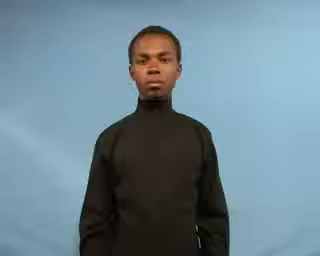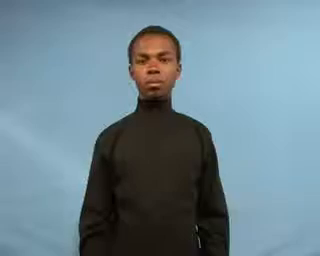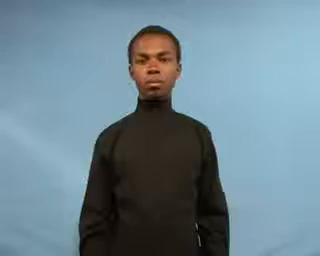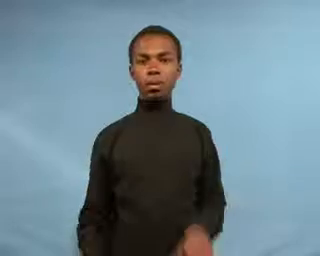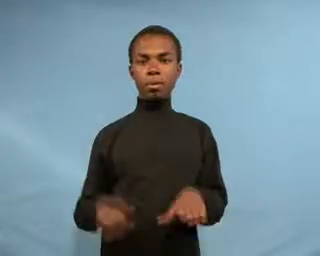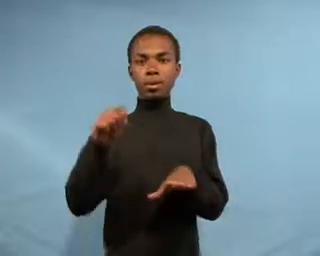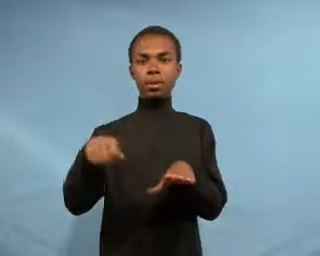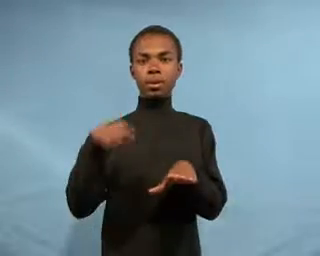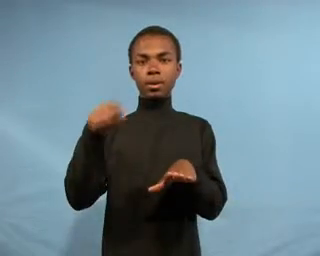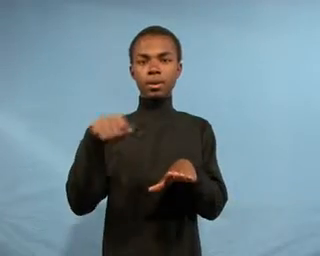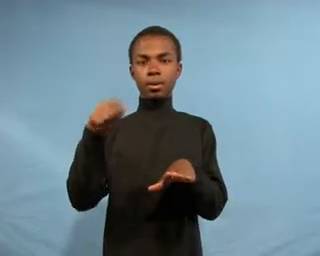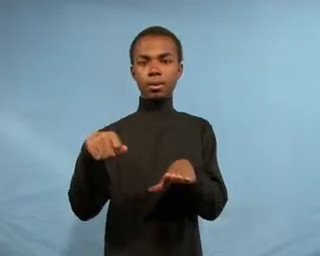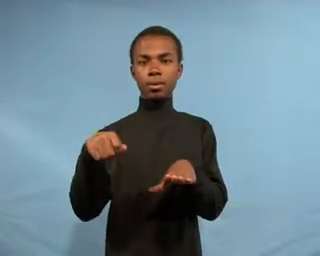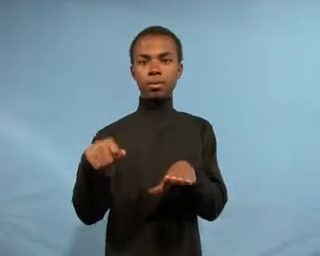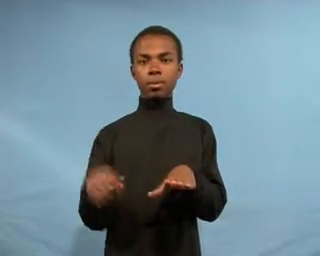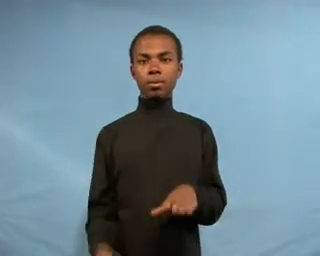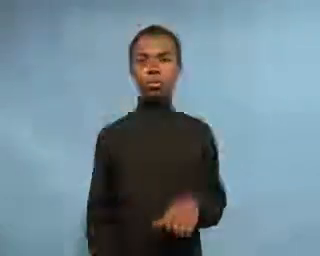manjaitra